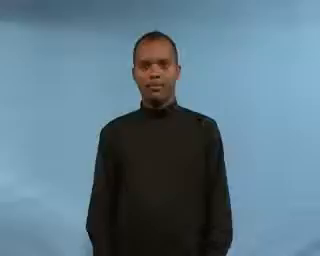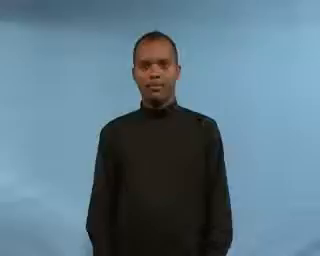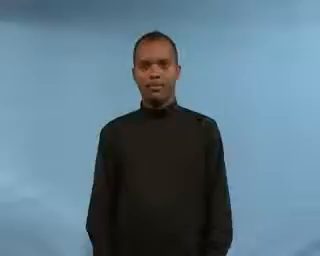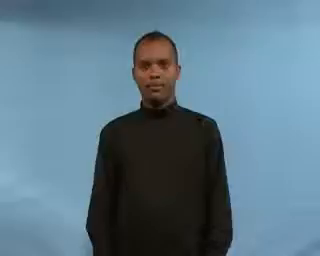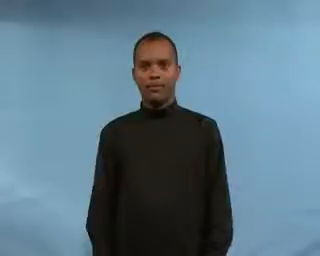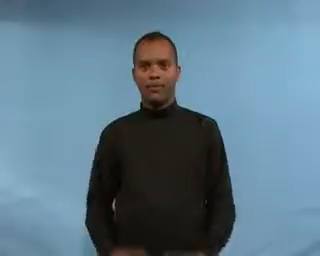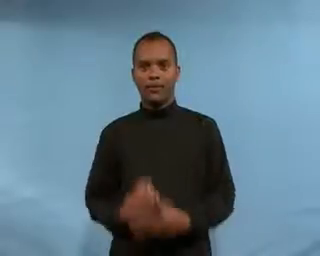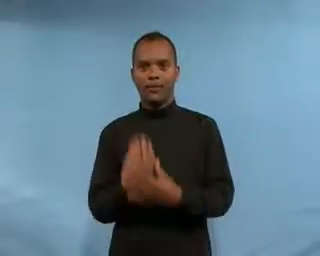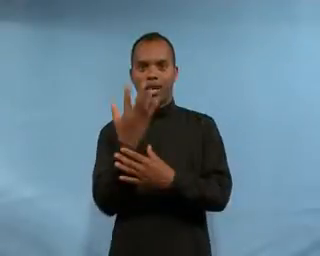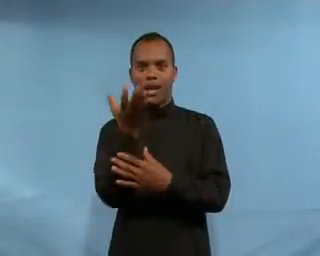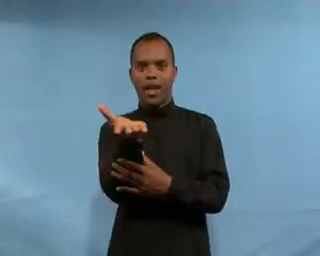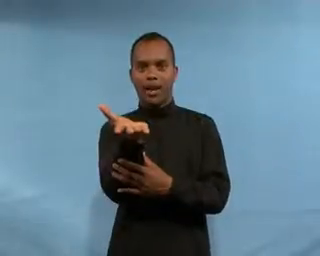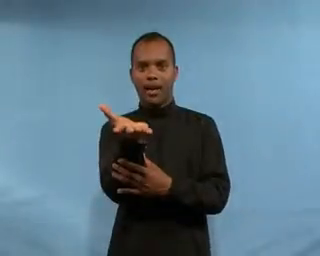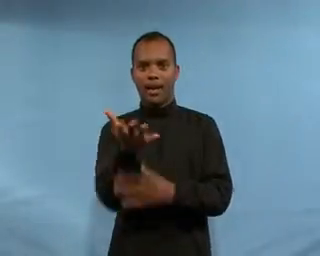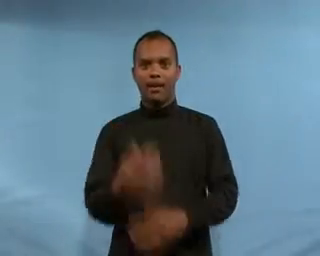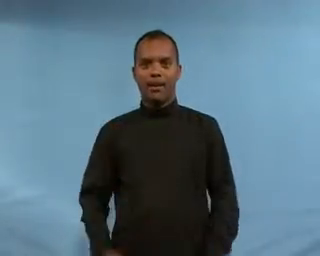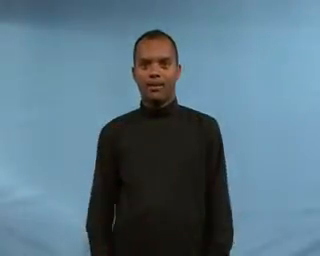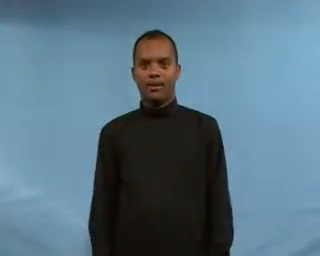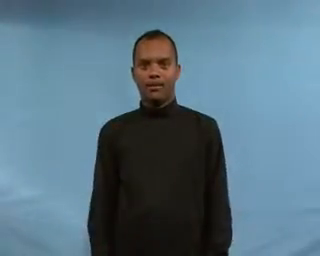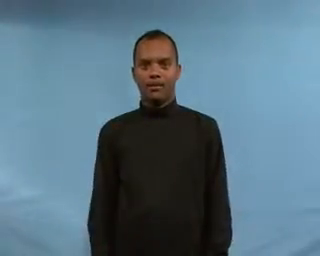felana